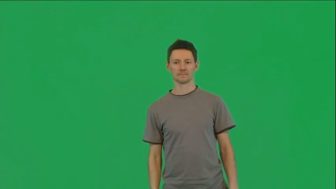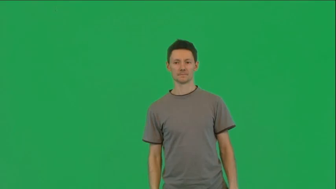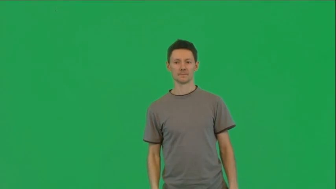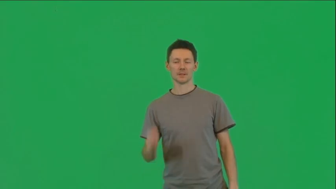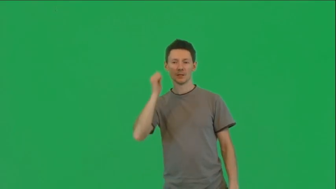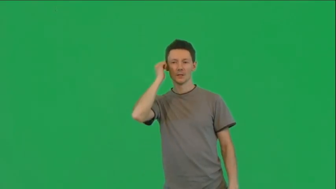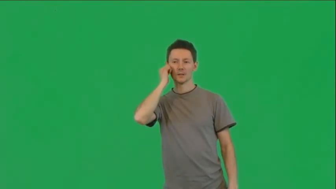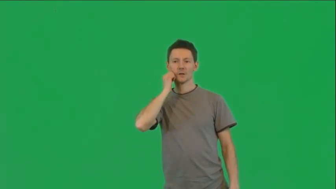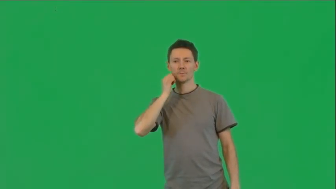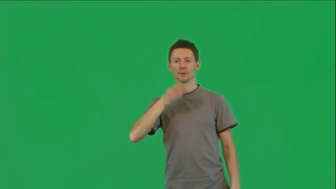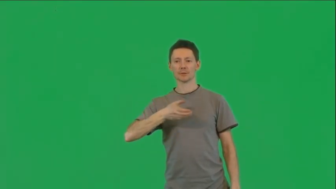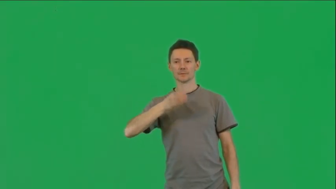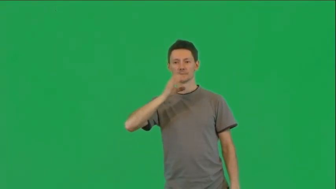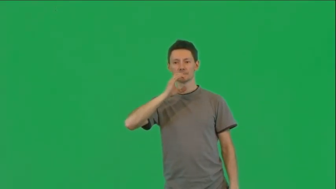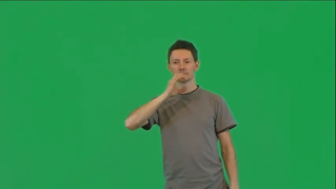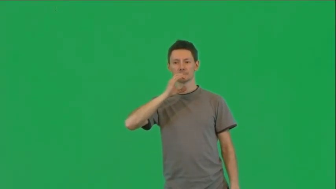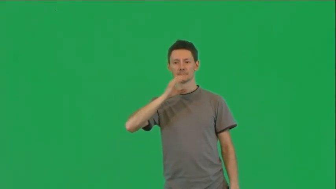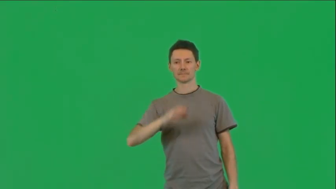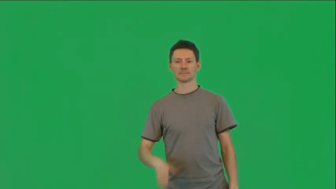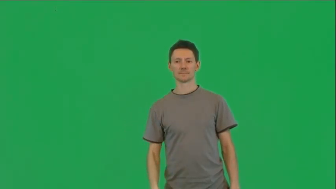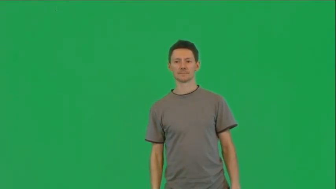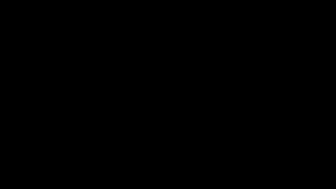kompot